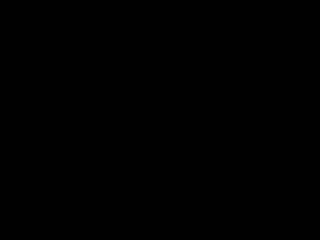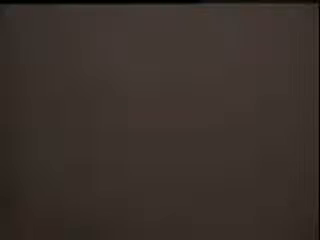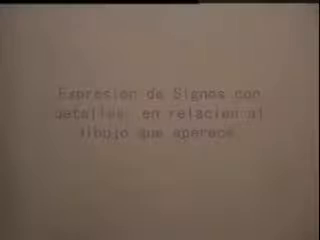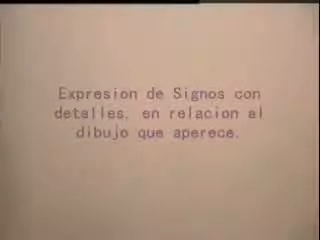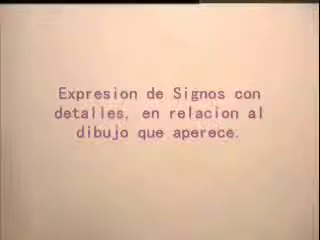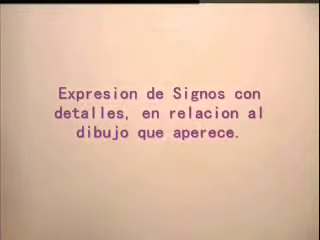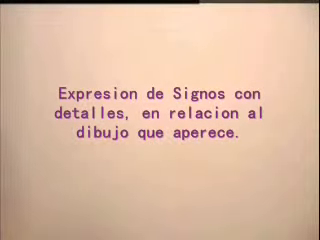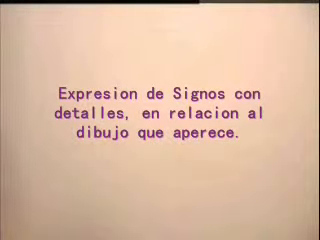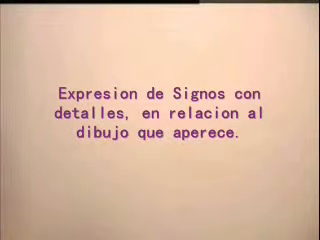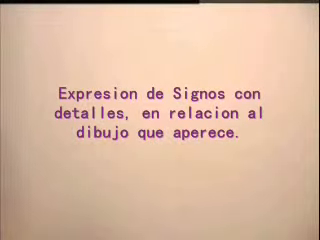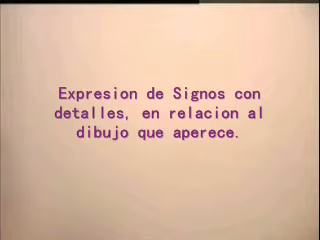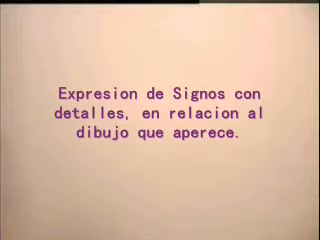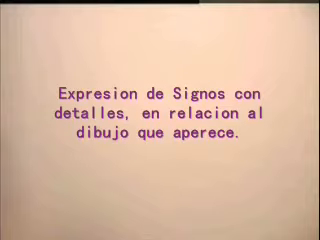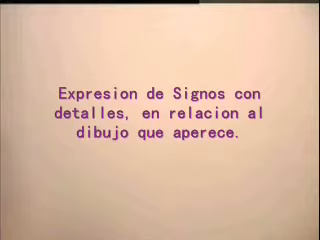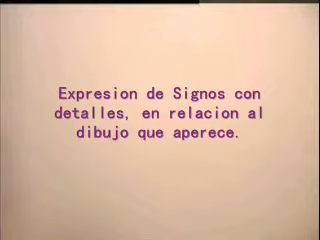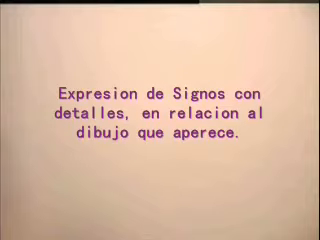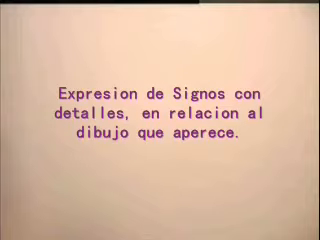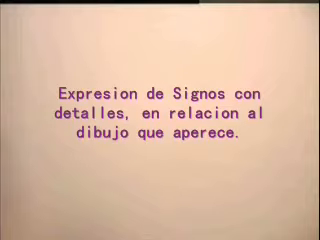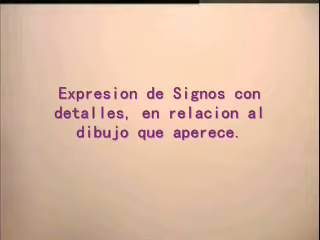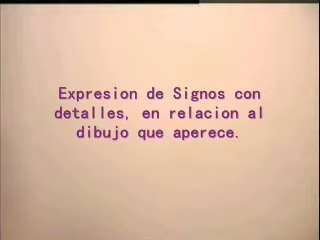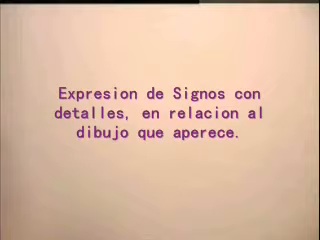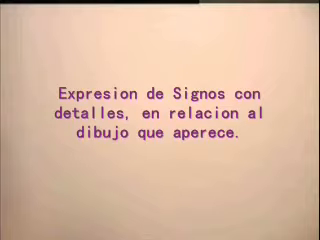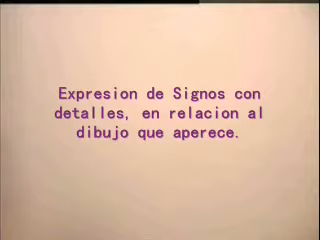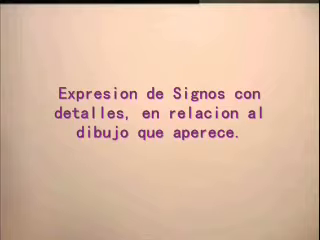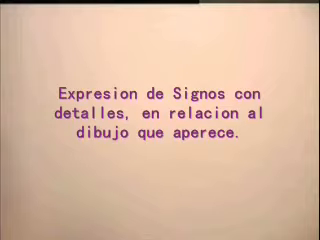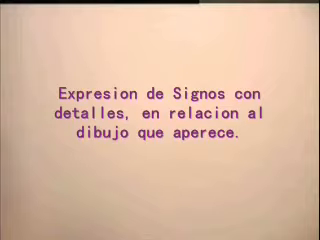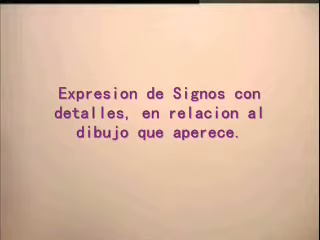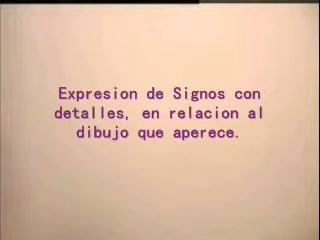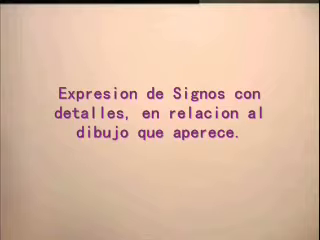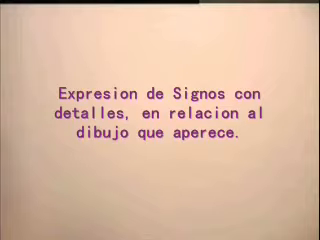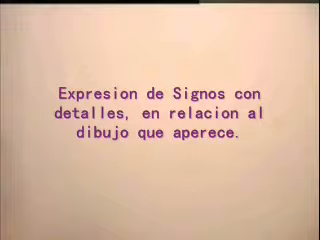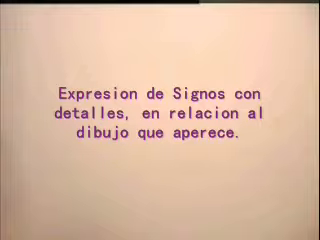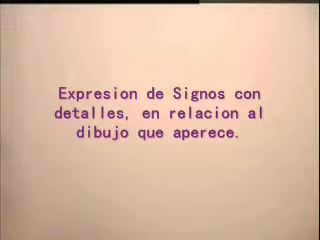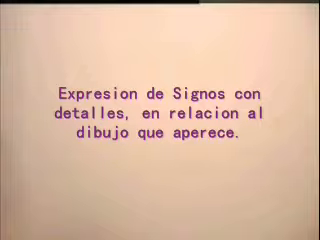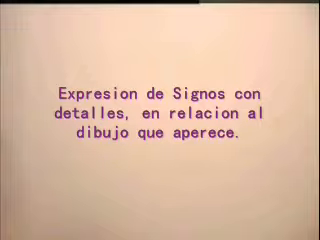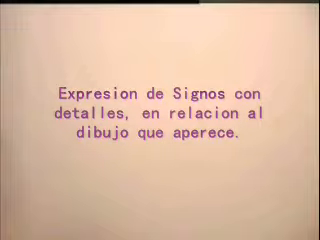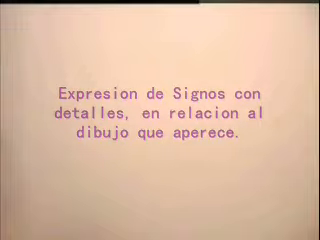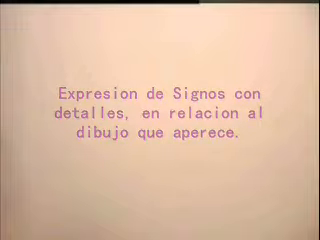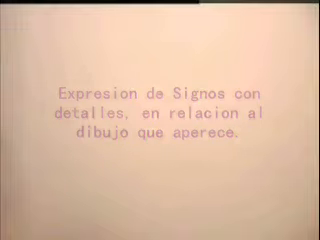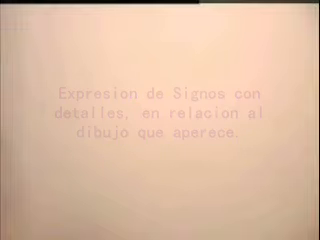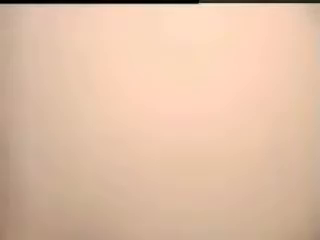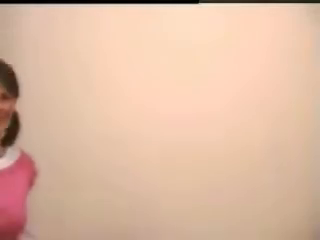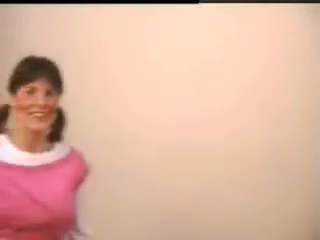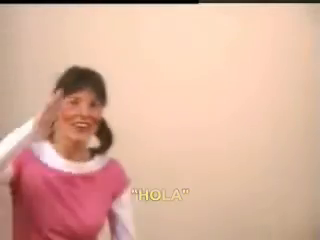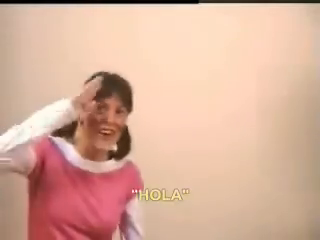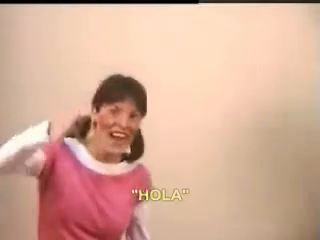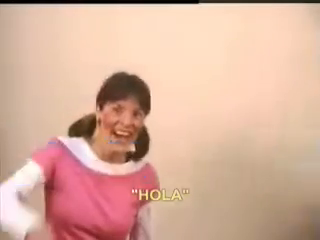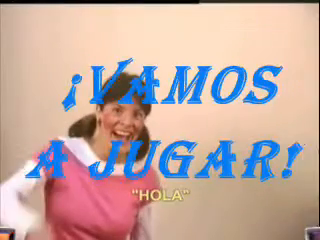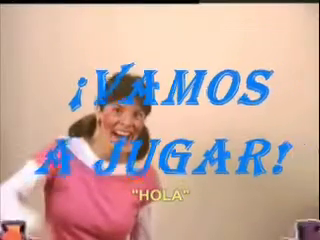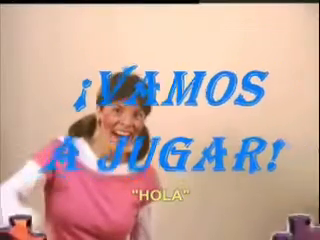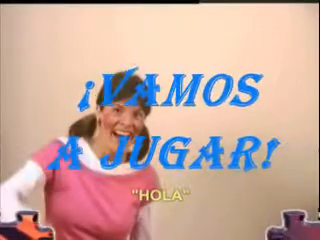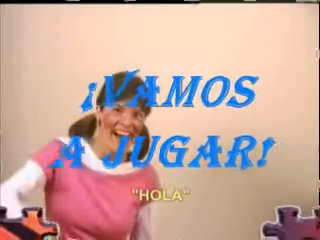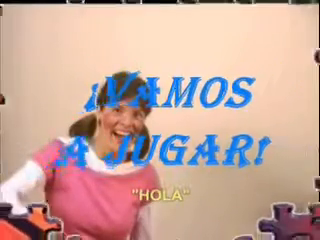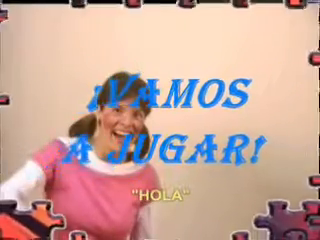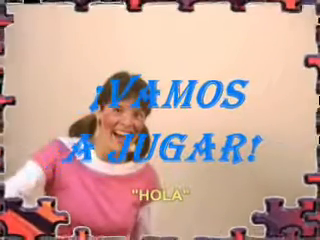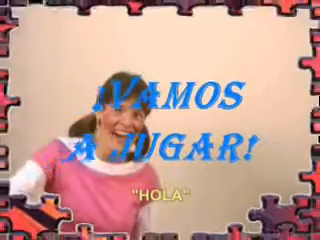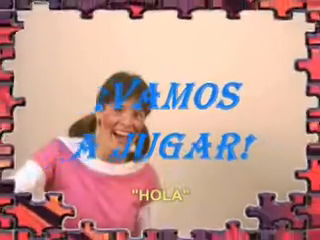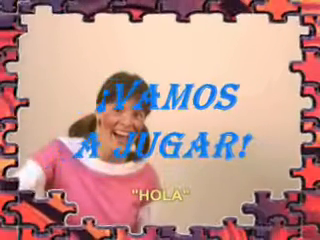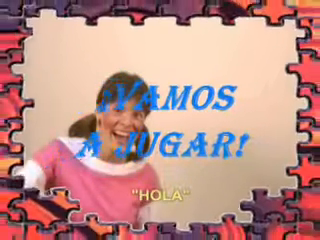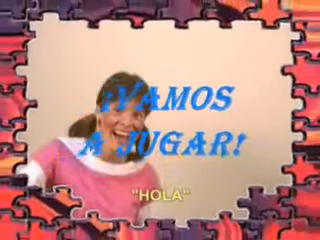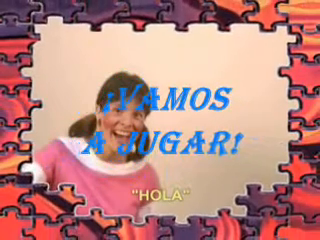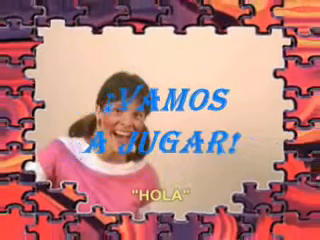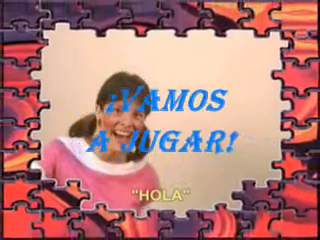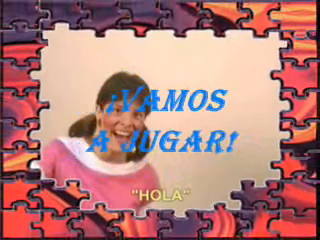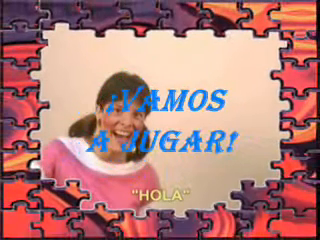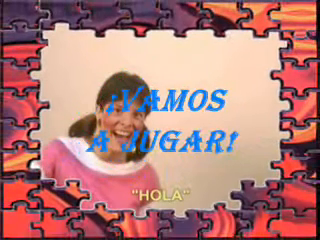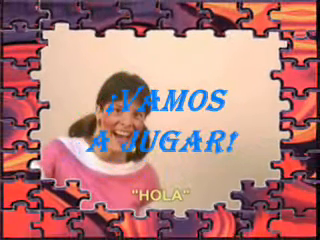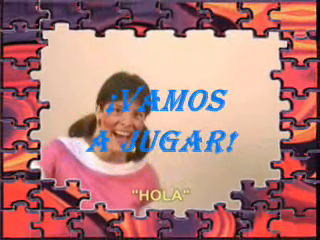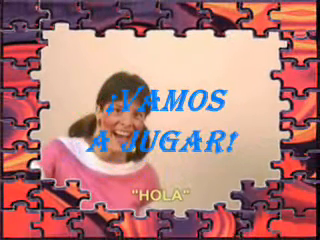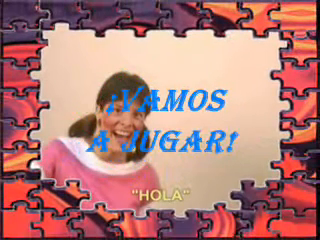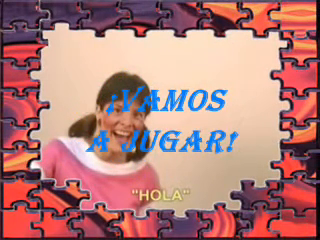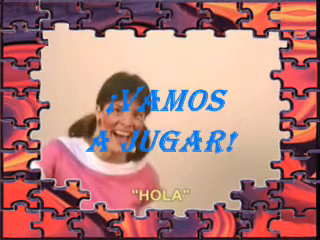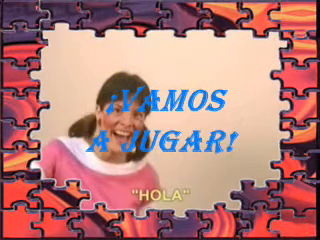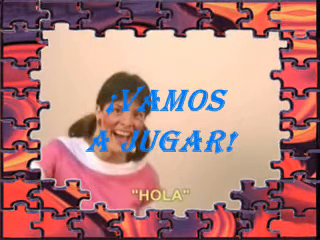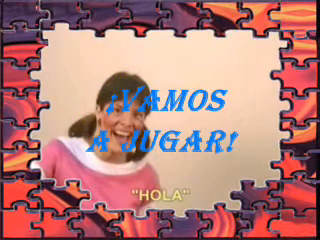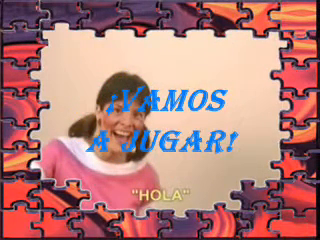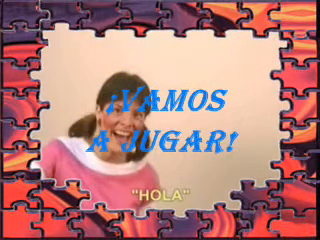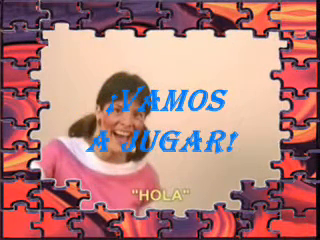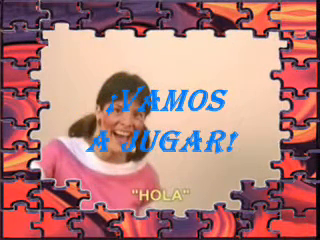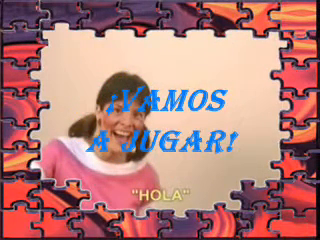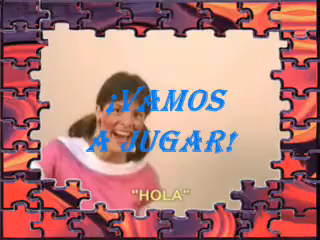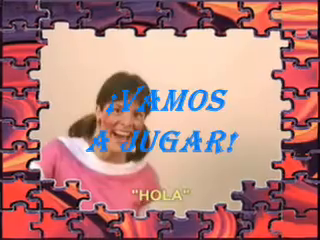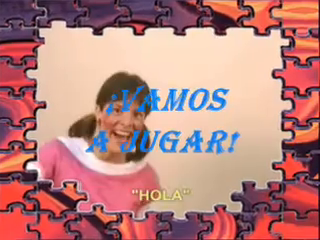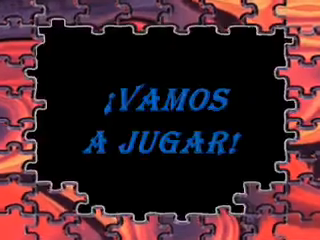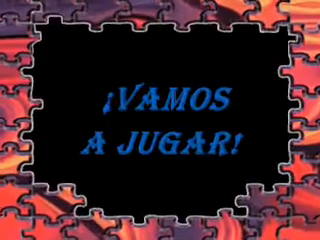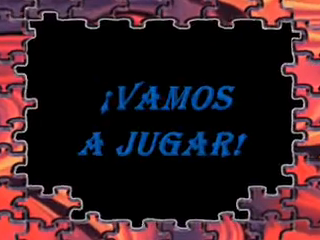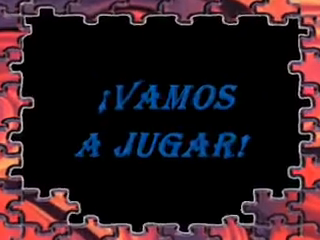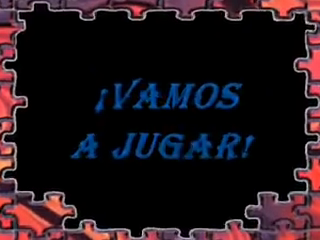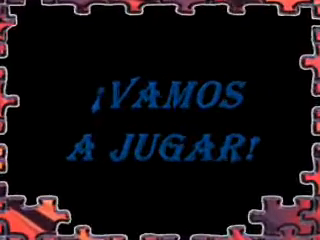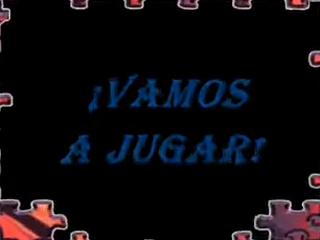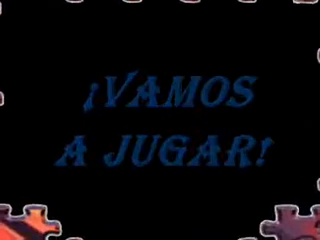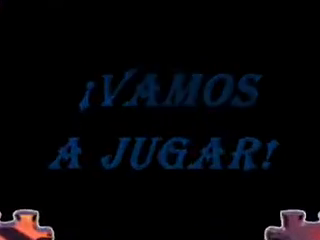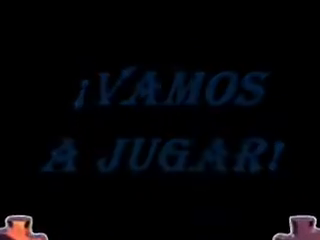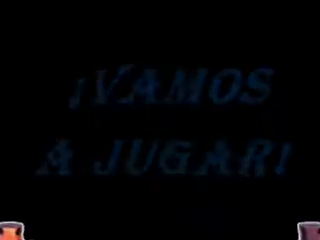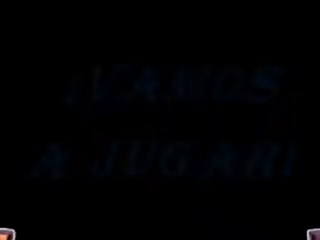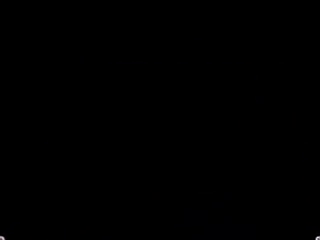HOLA